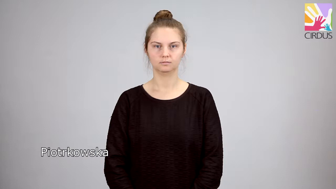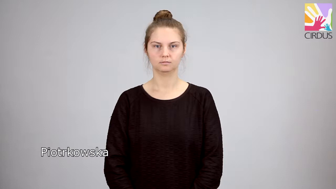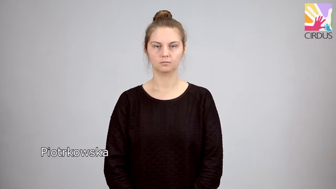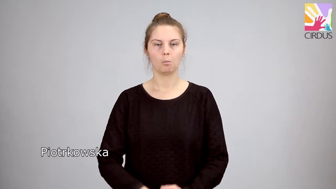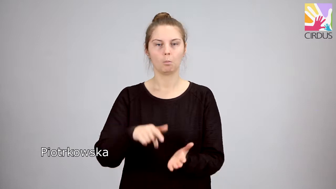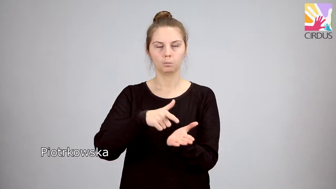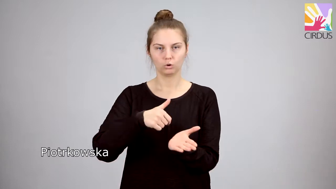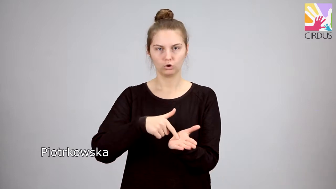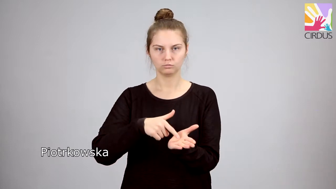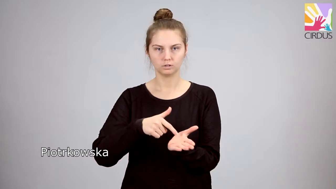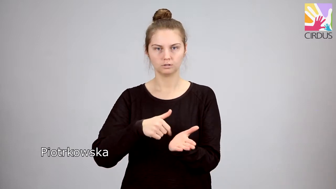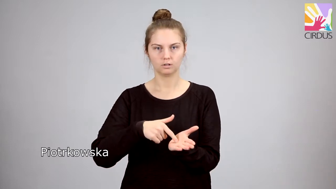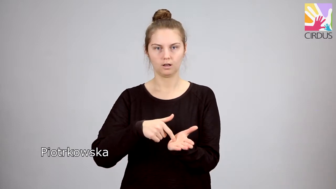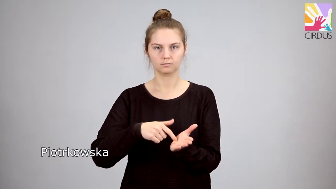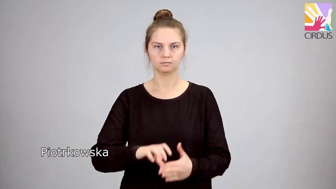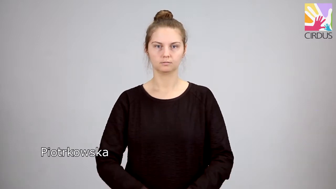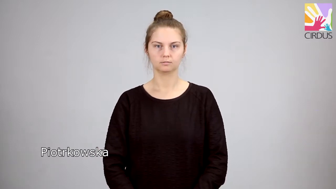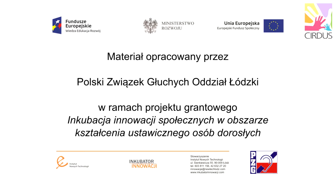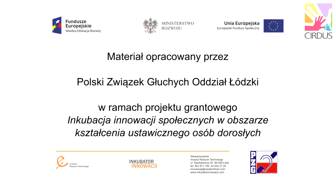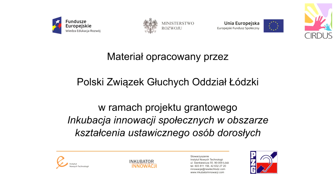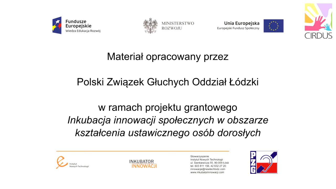Piotrkowska